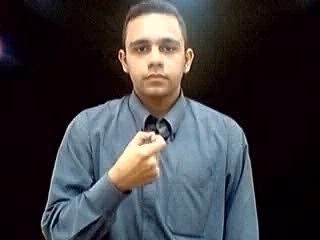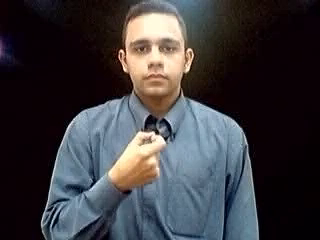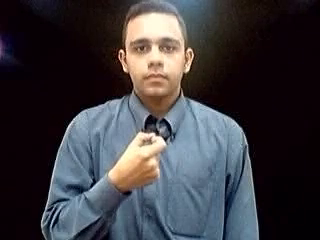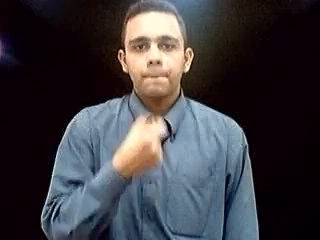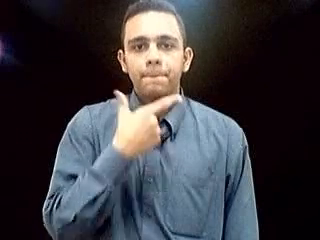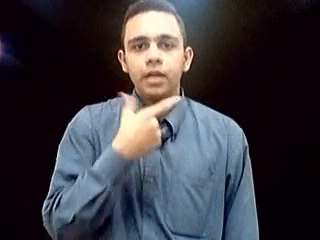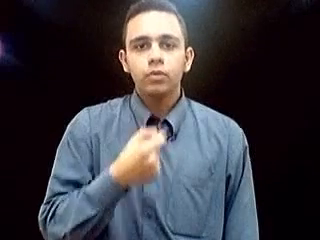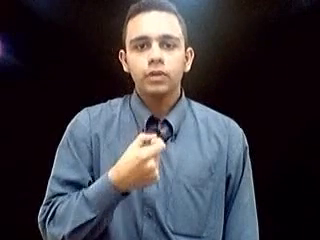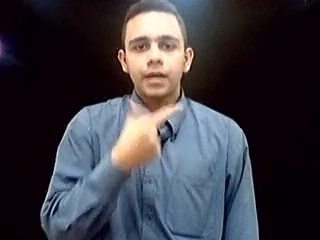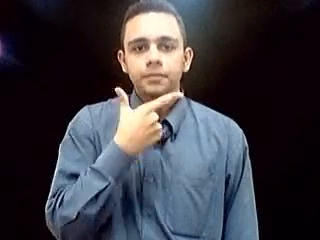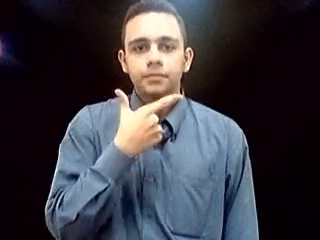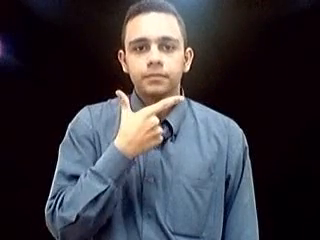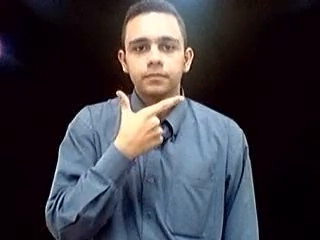pilula